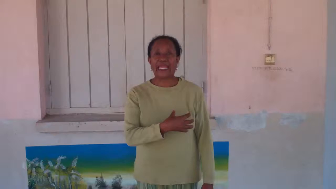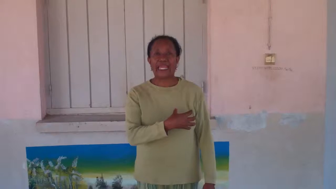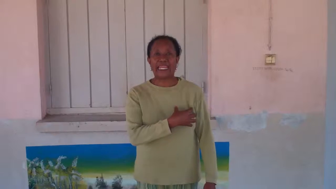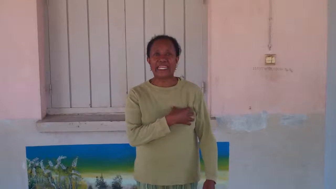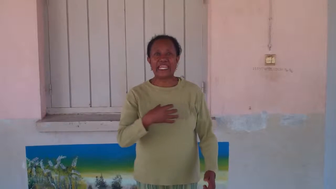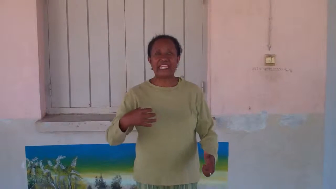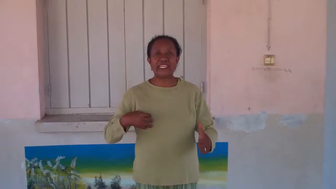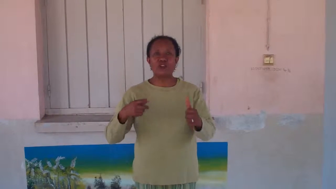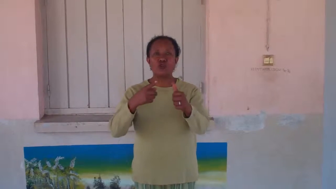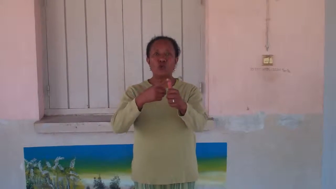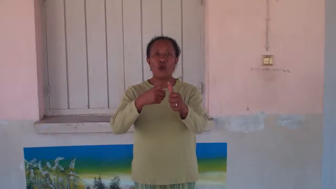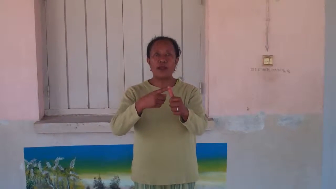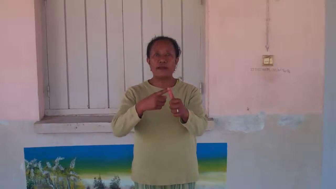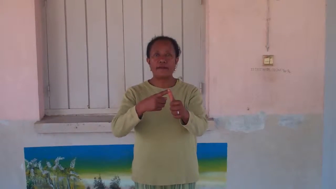nenitoa